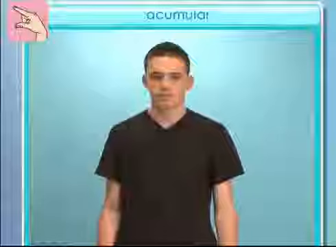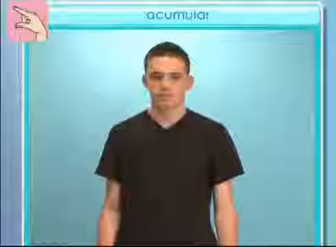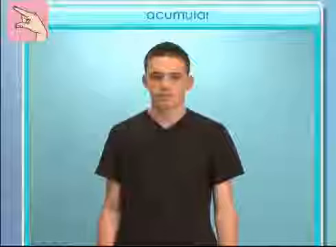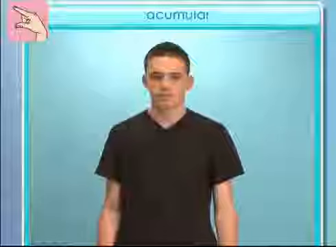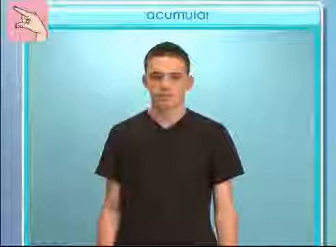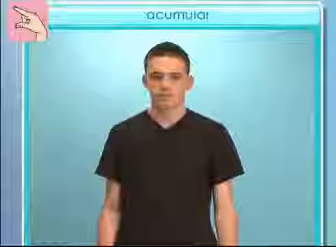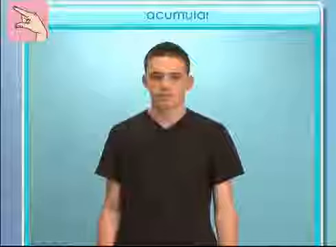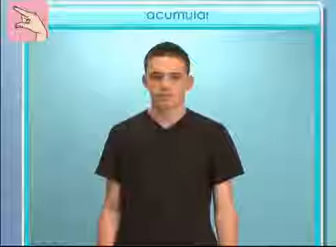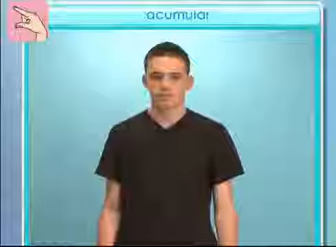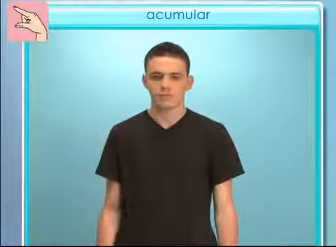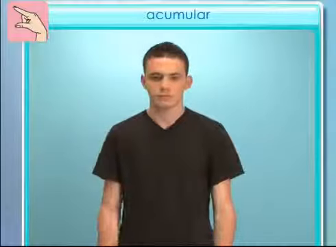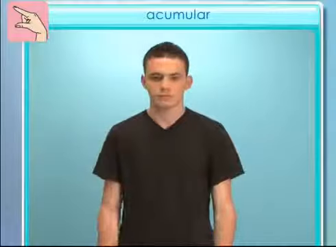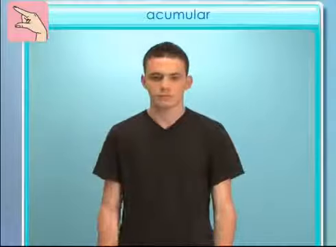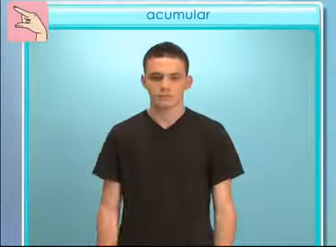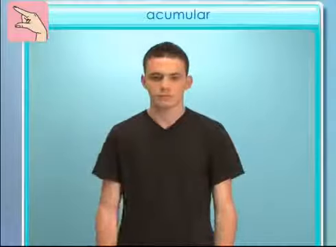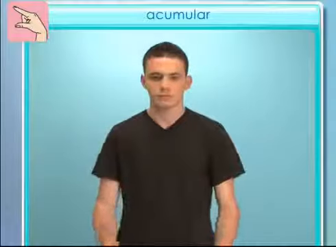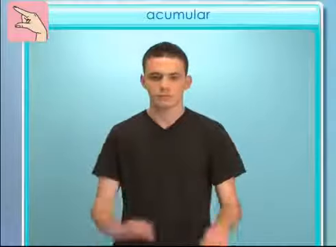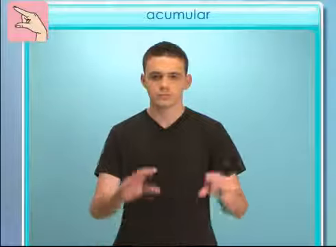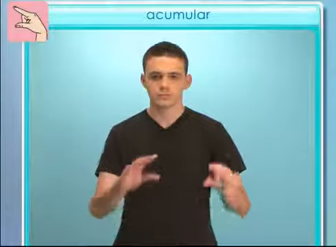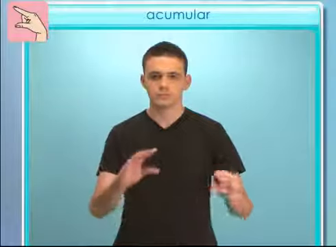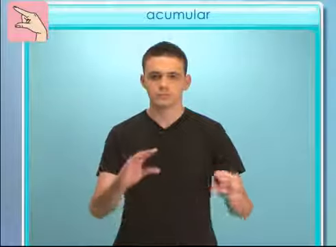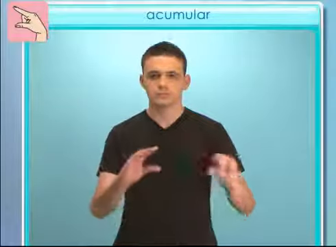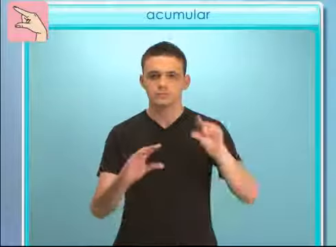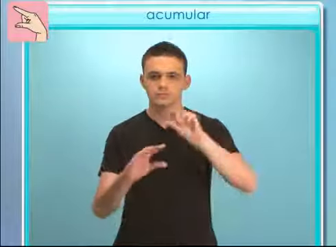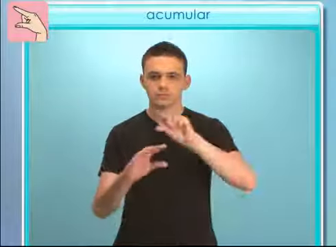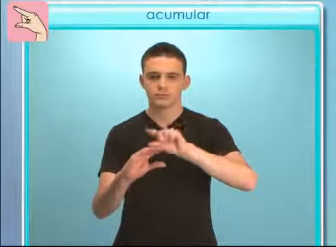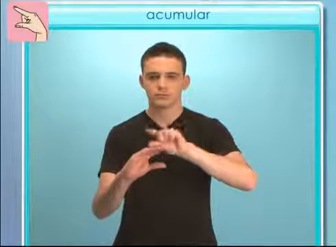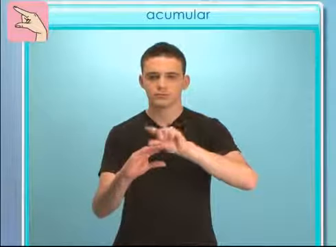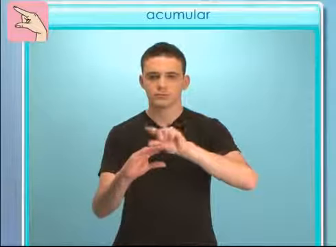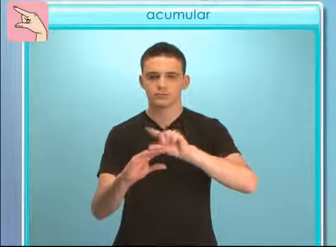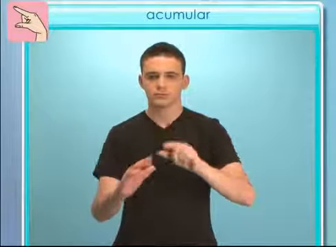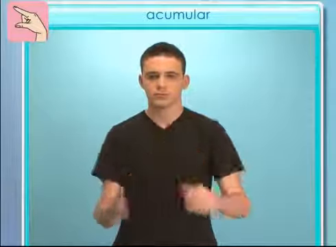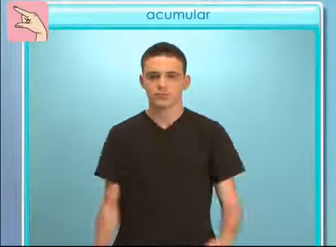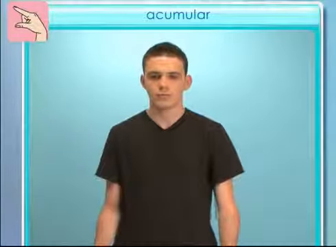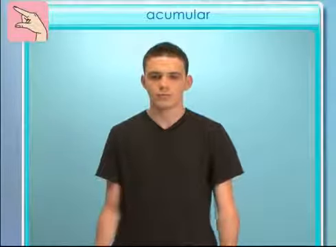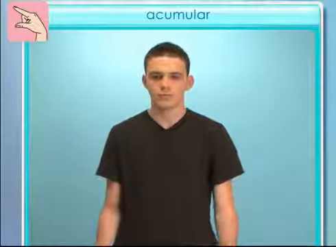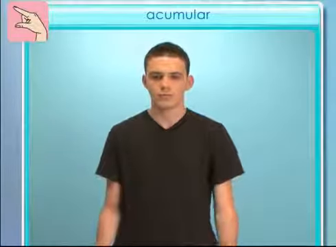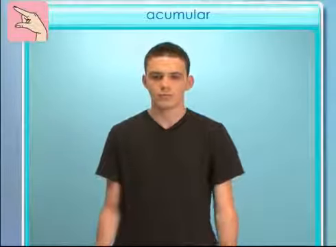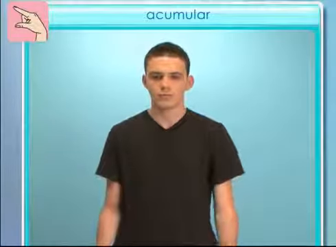Acumular